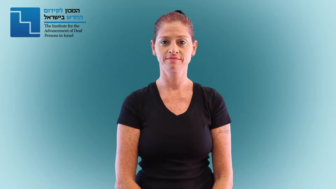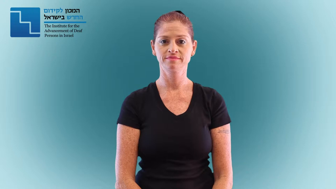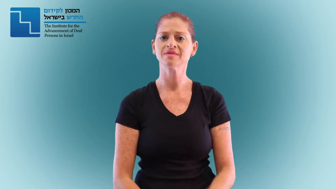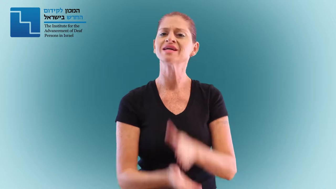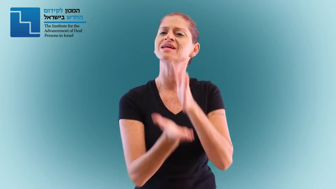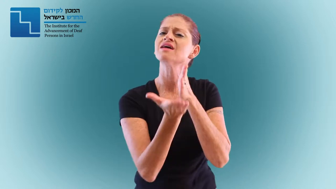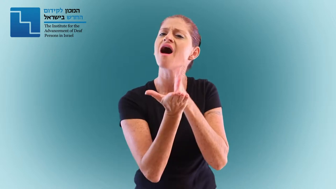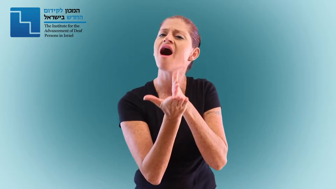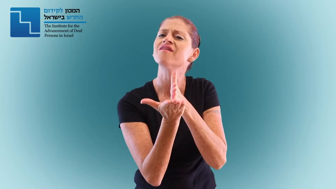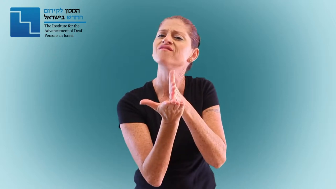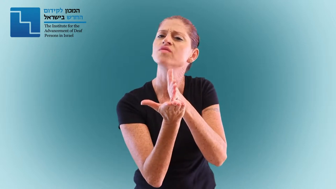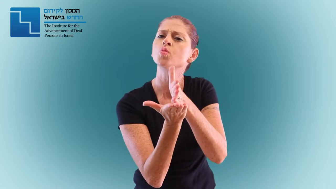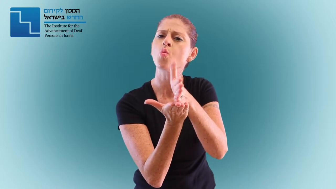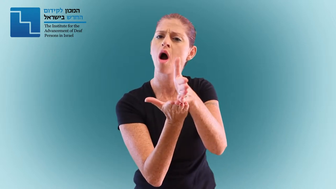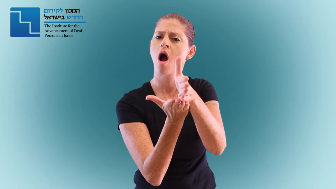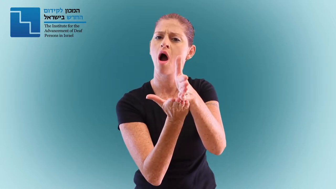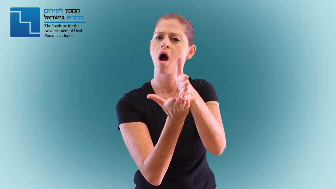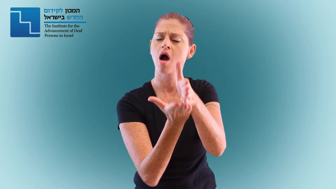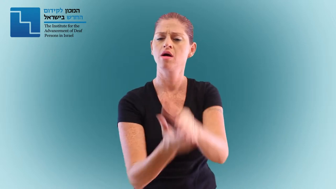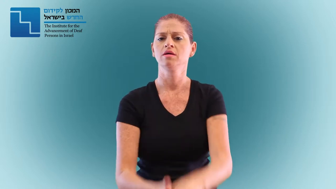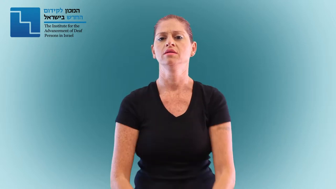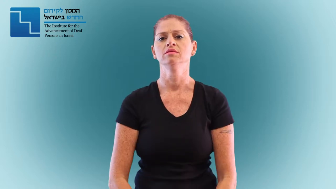קבוע